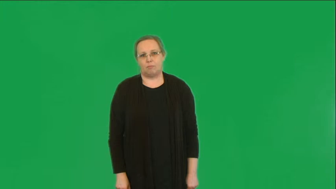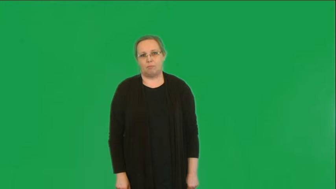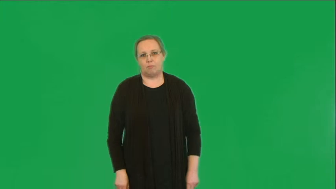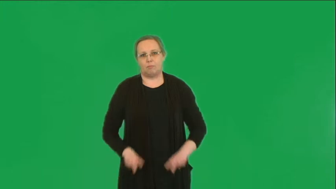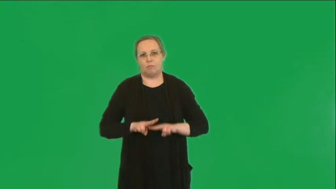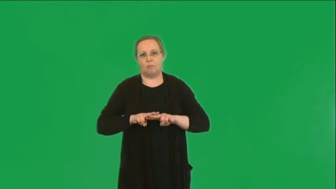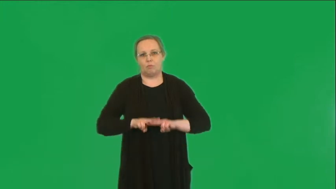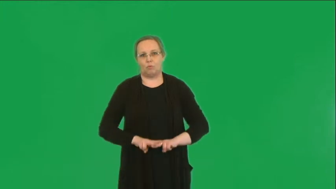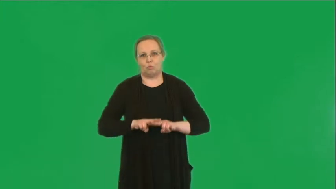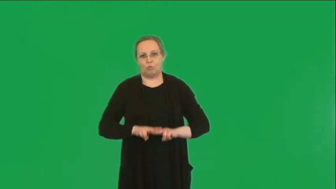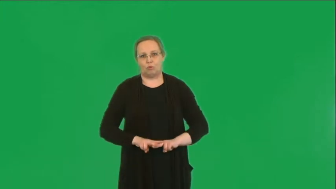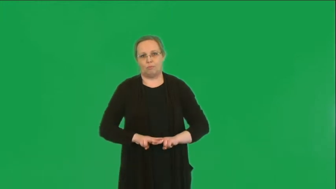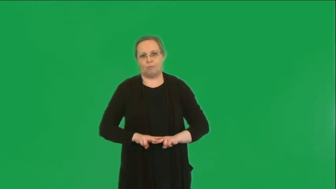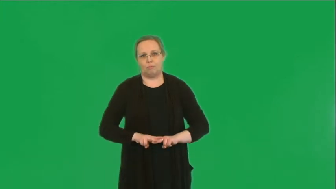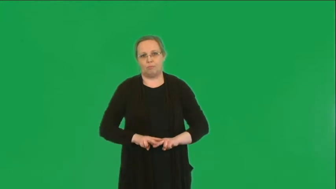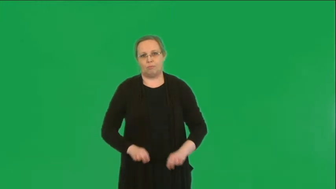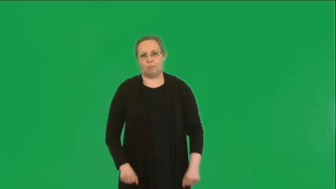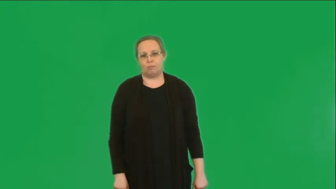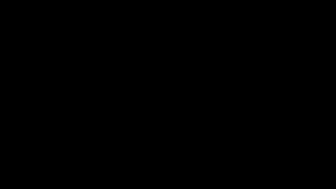fundusz